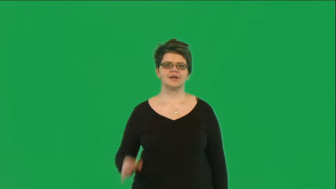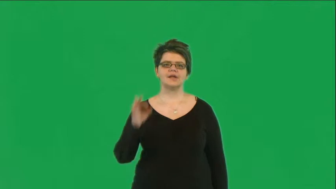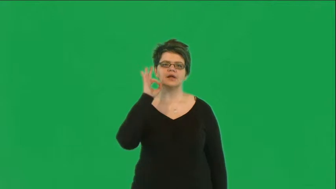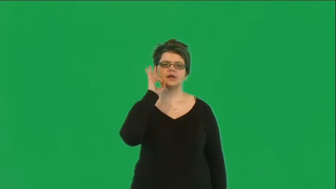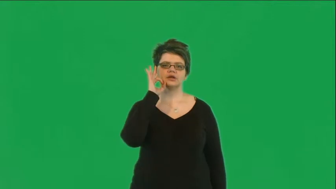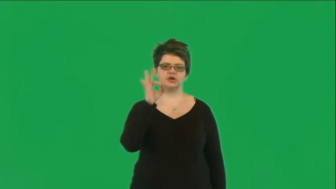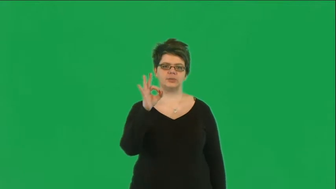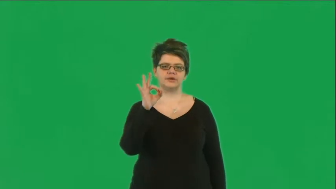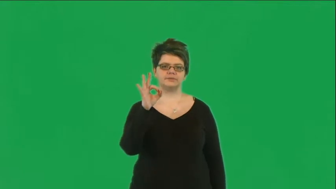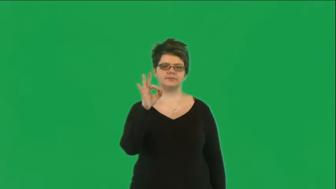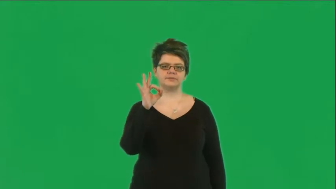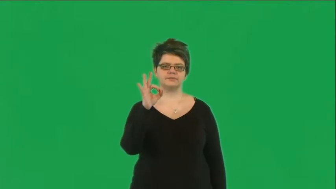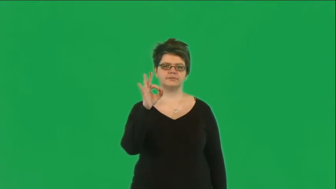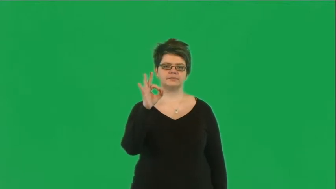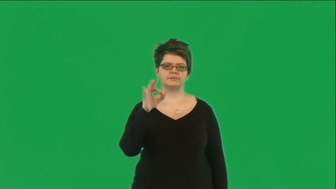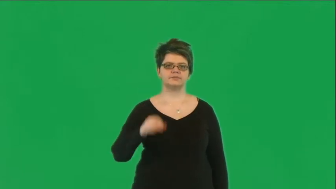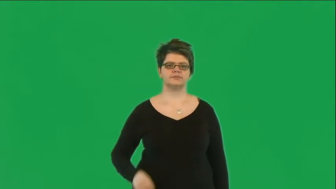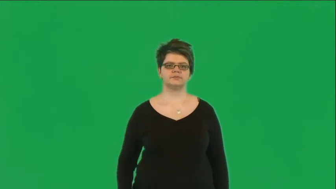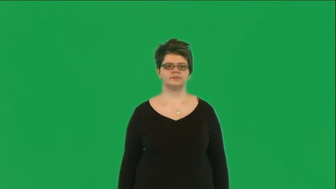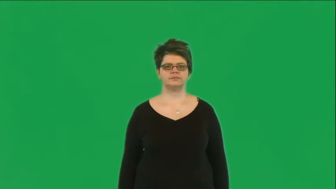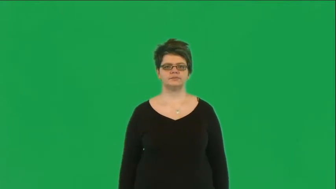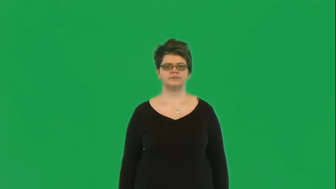dobry